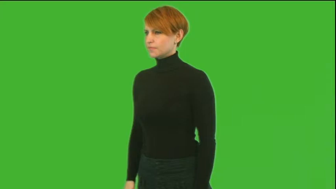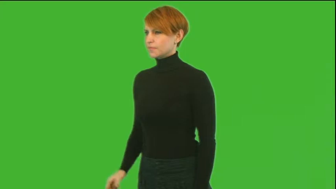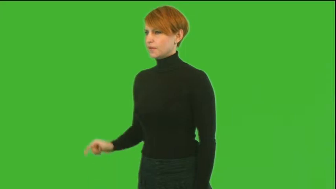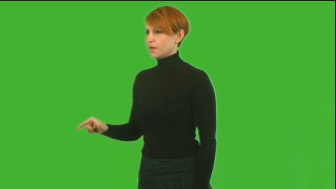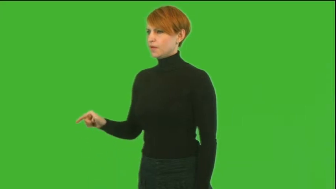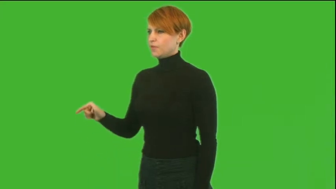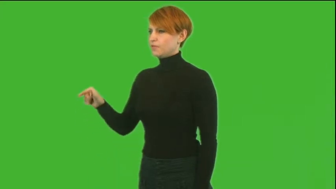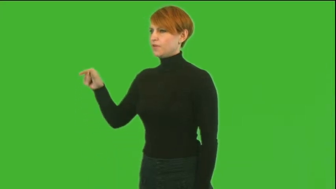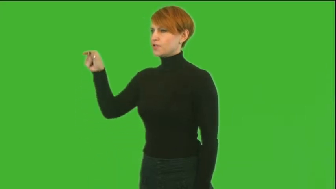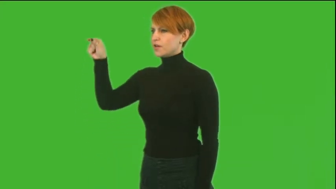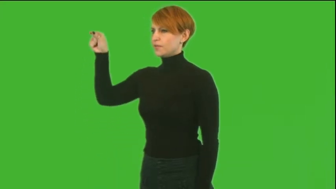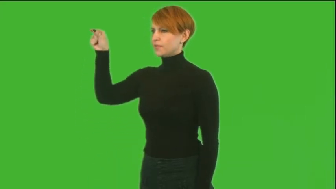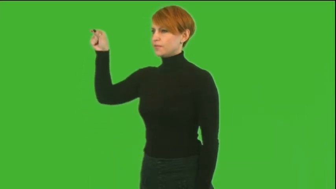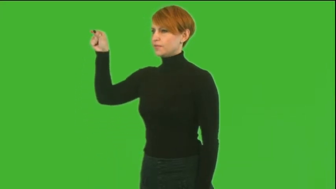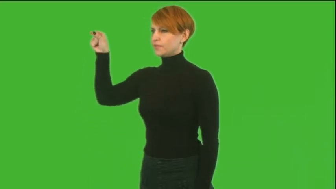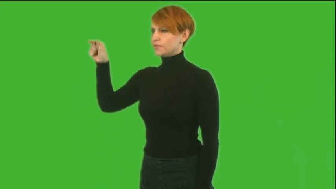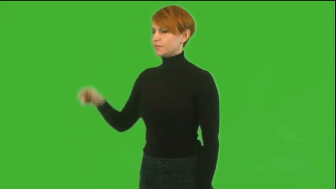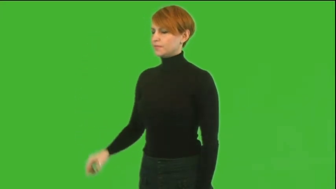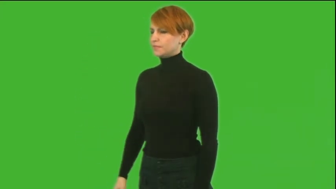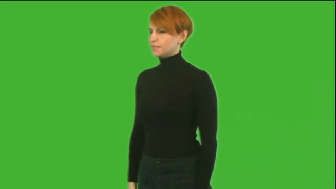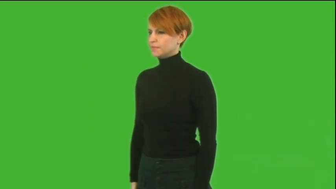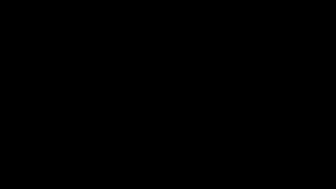wieża